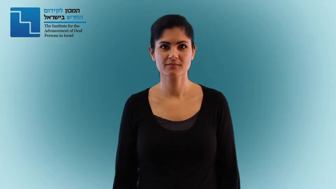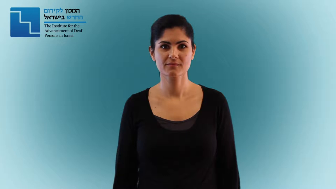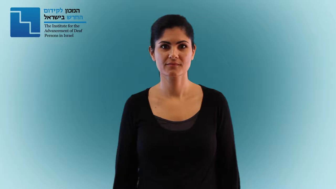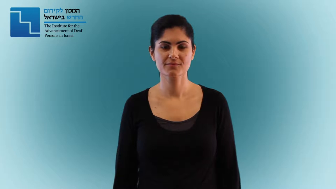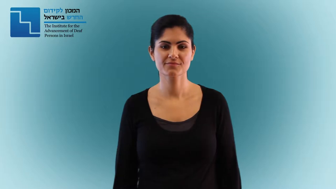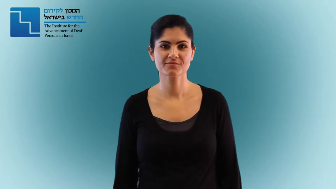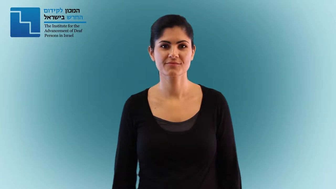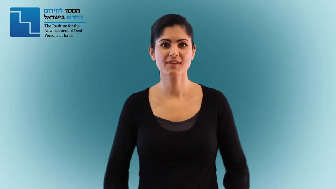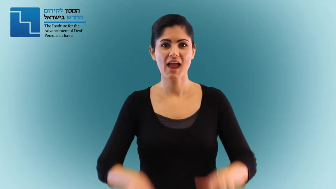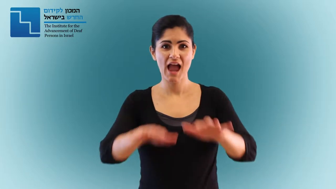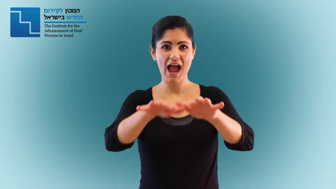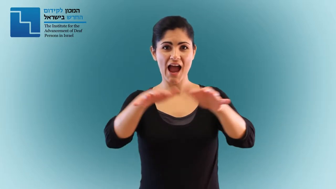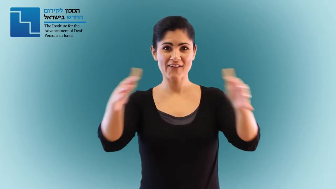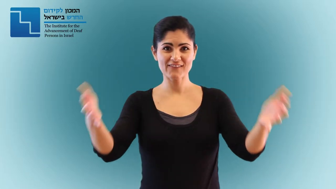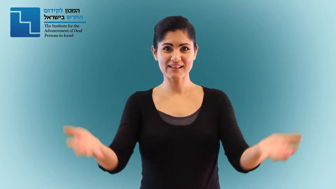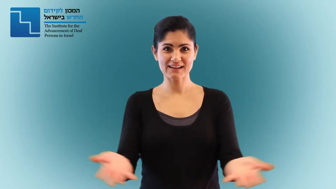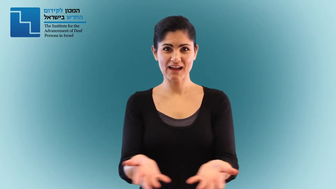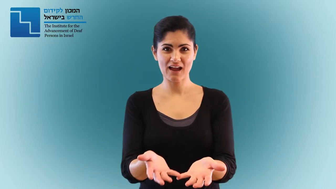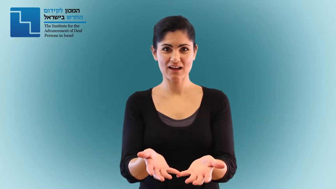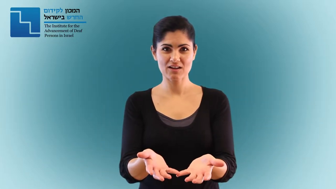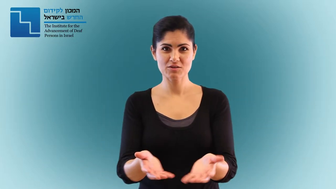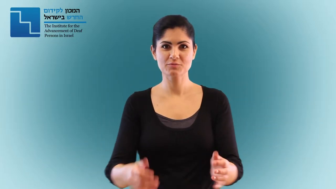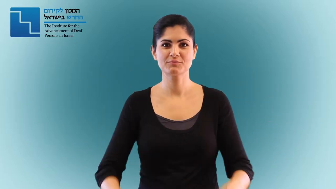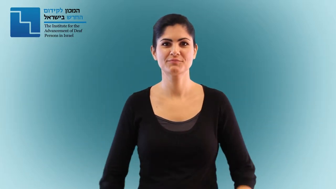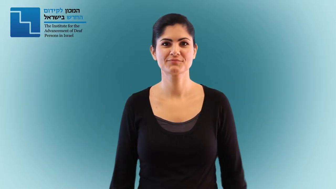אבטיח